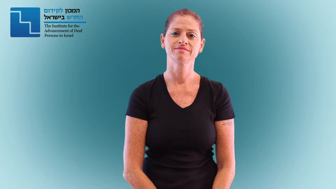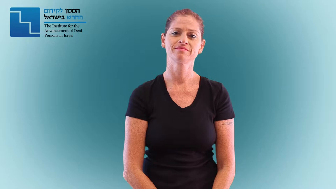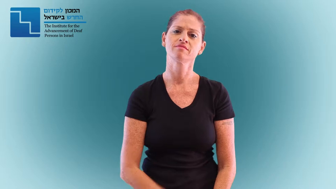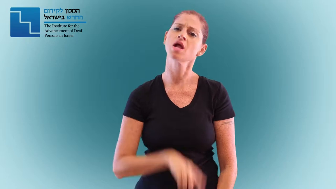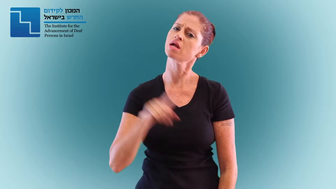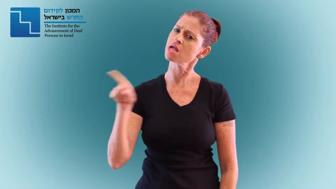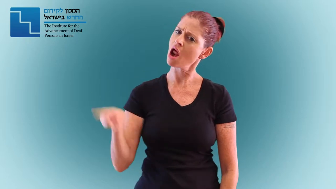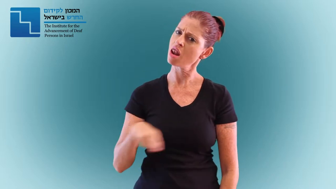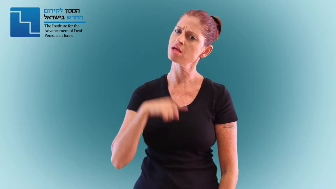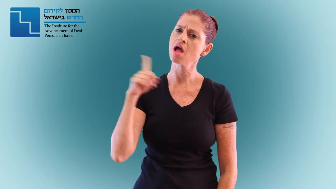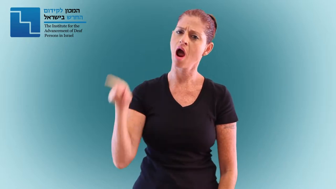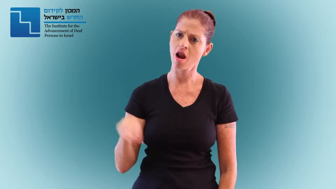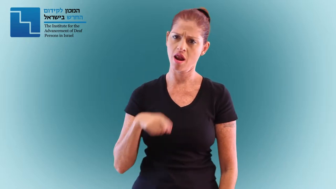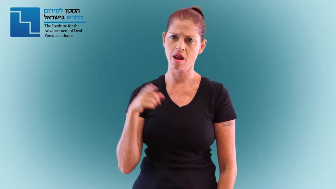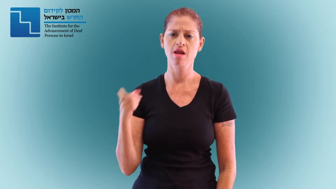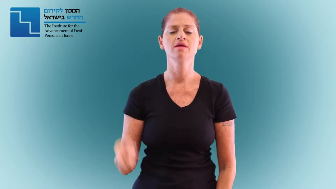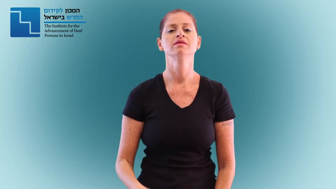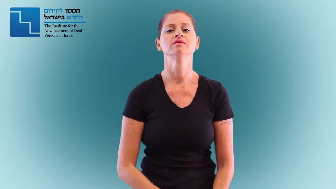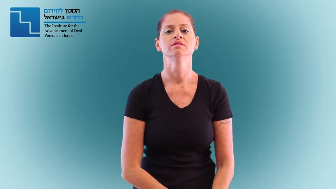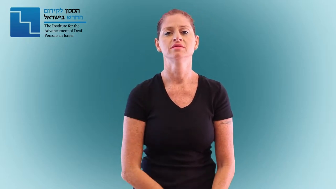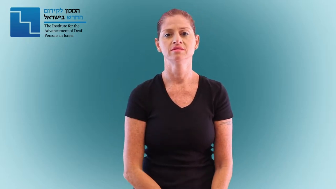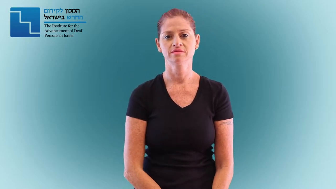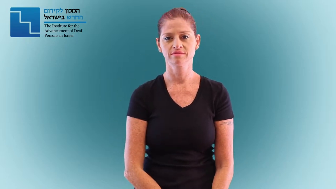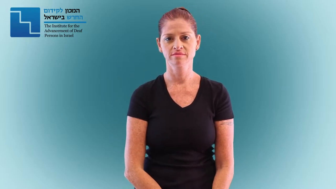גלגל (חישוק)